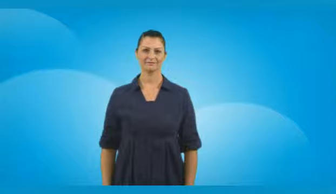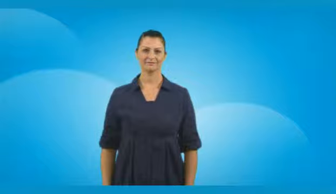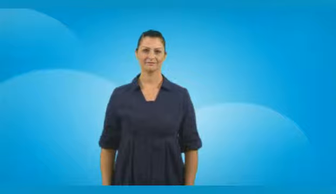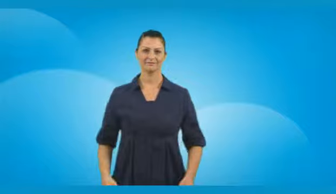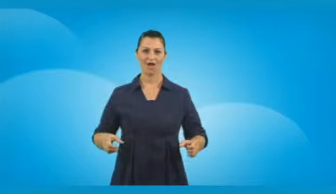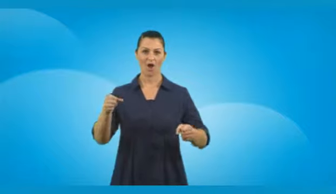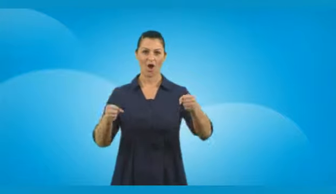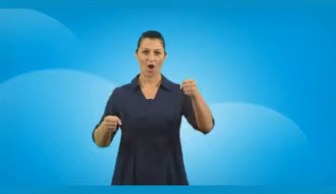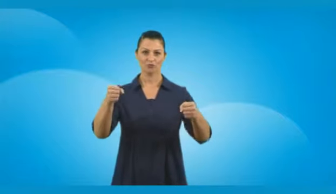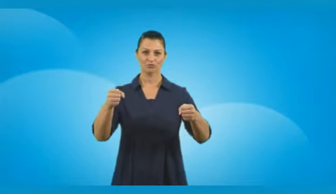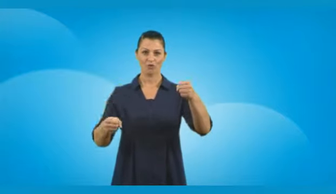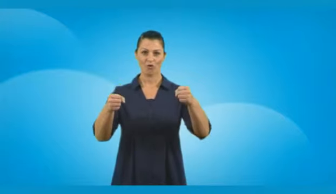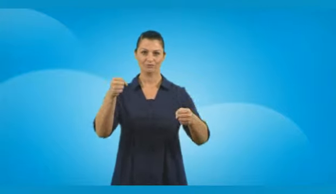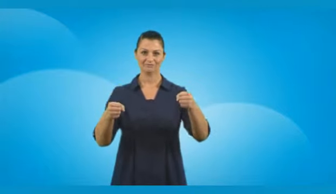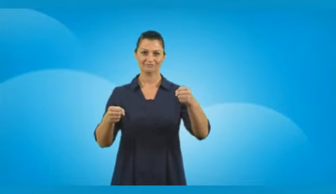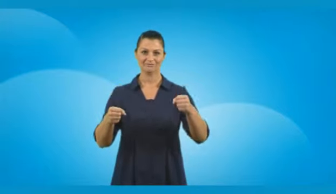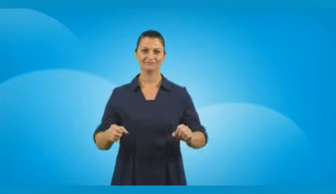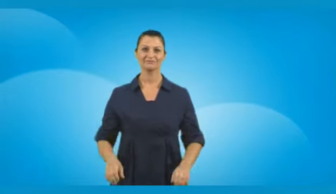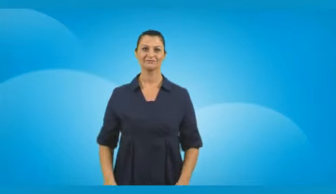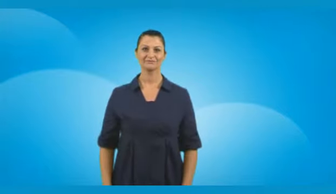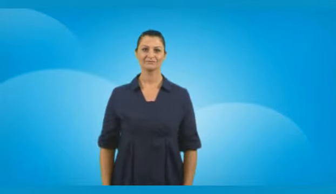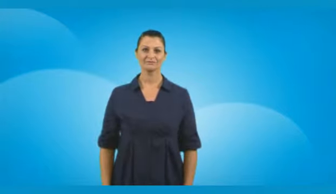Autó